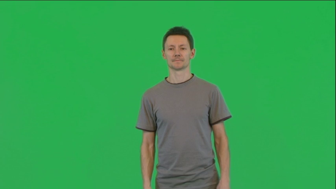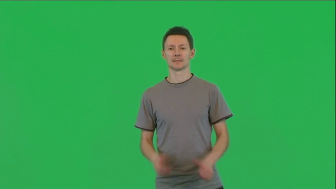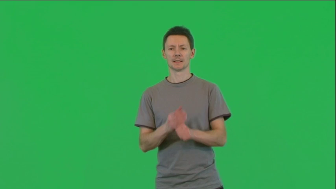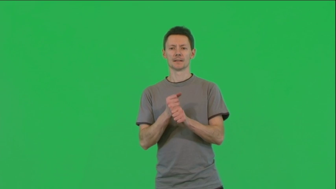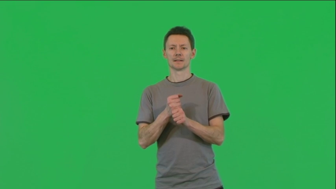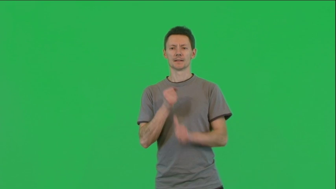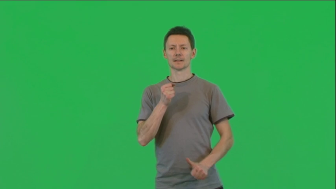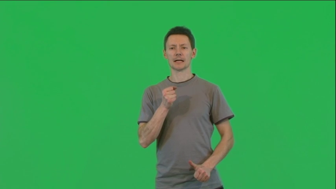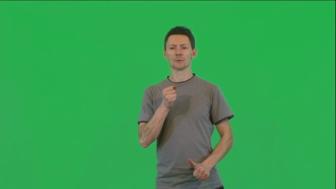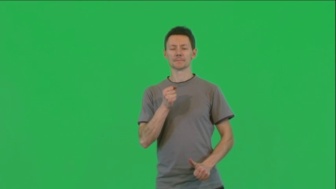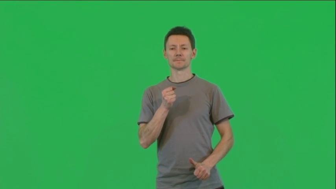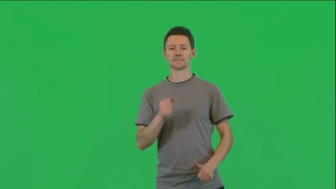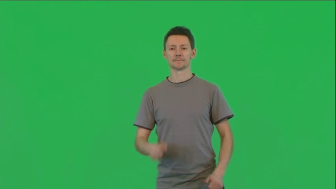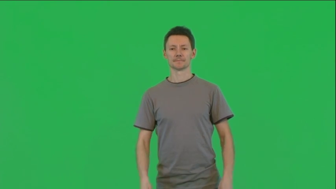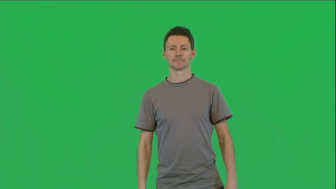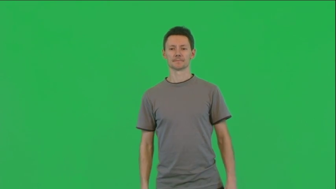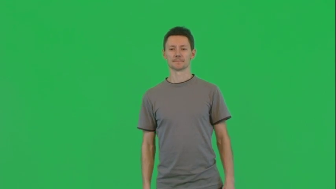kał